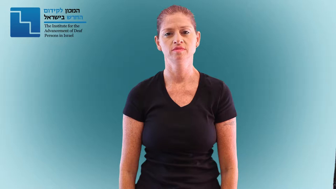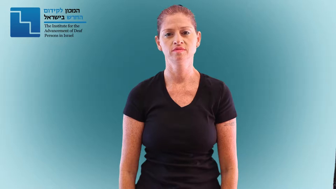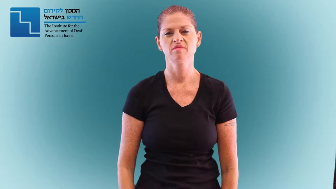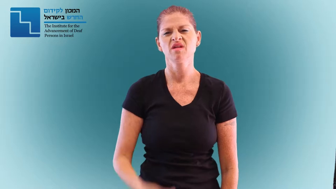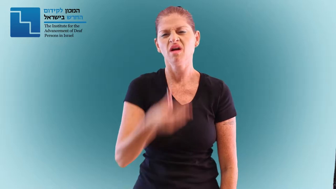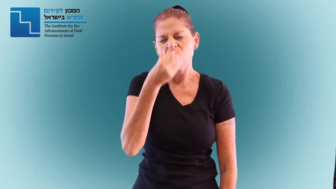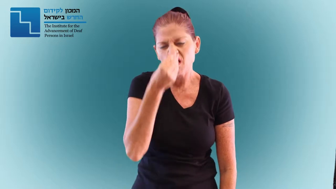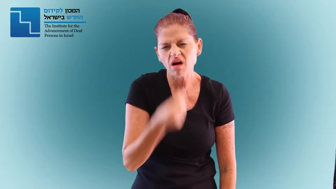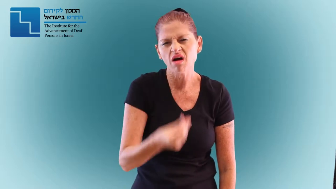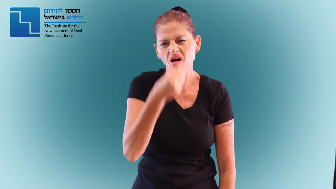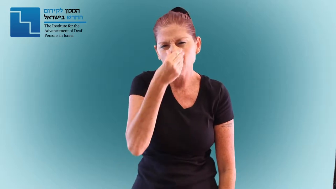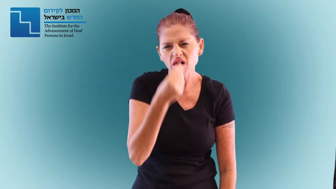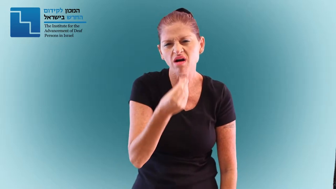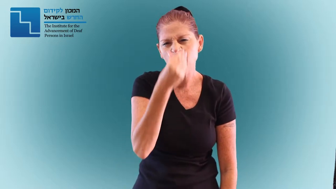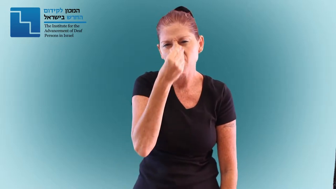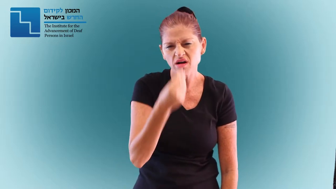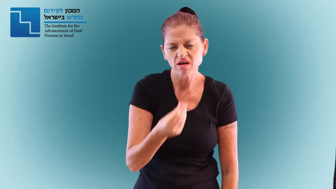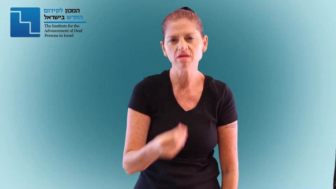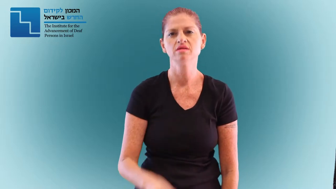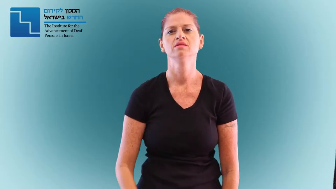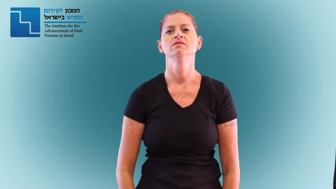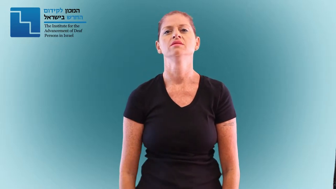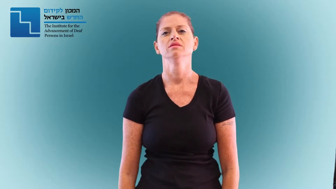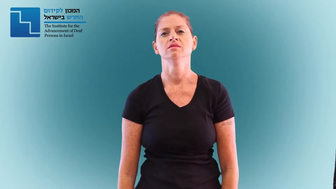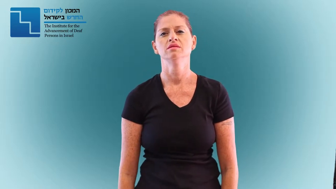מצונן